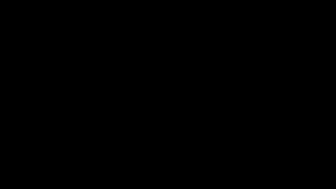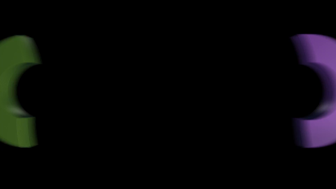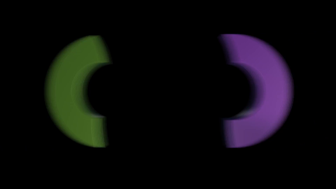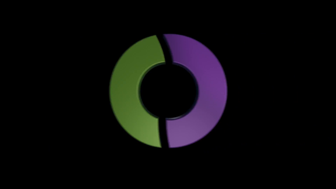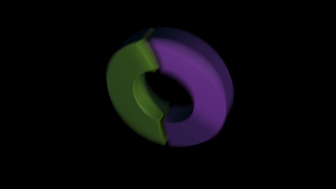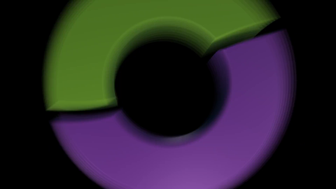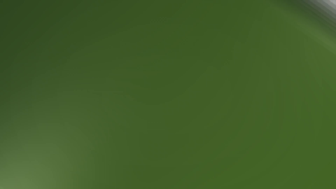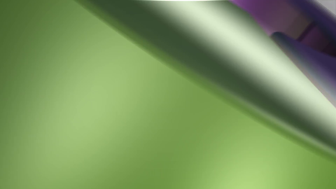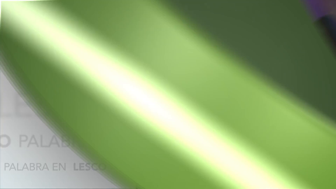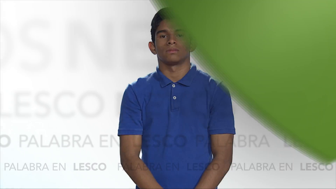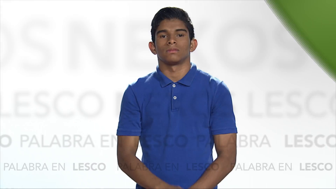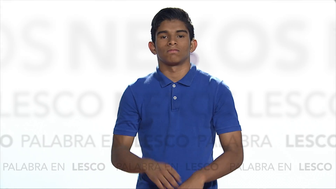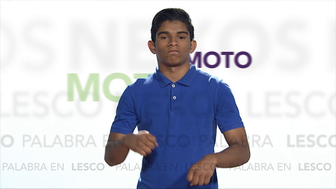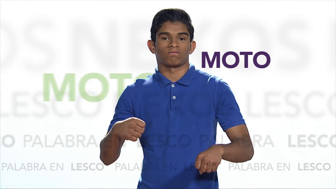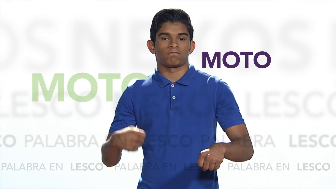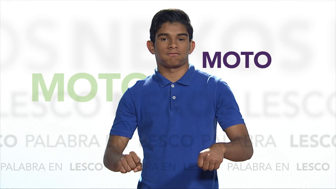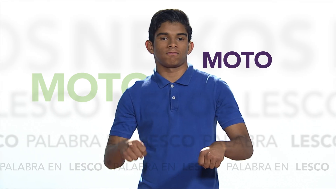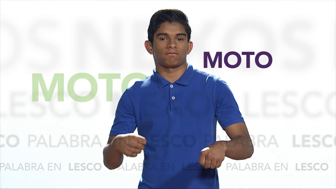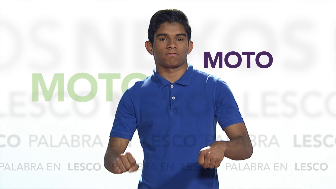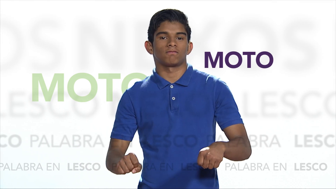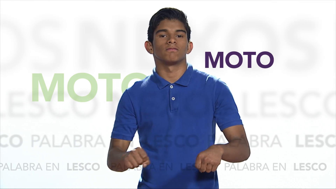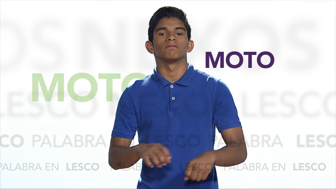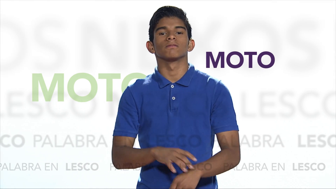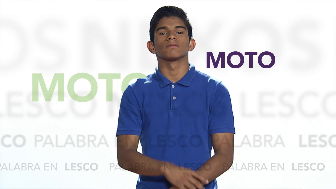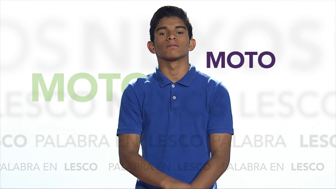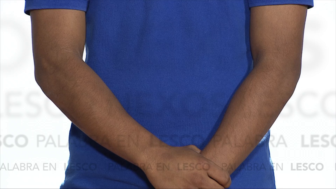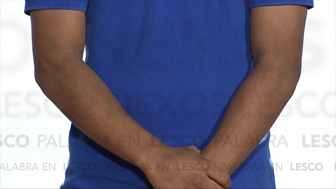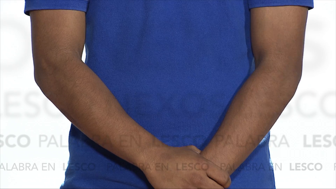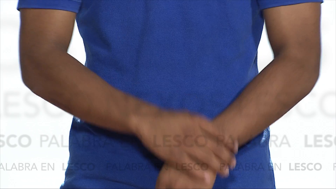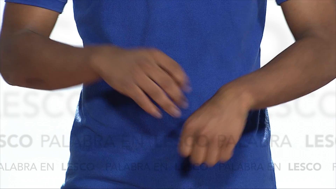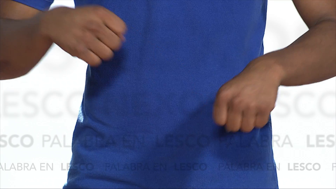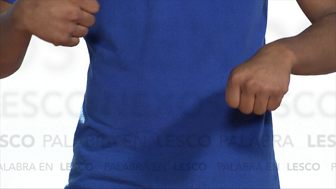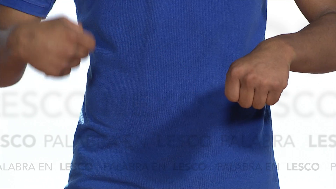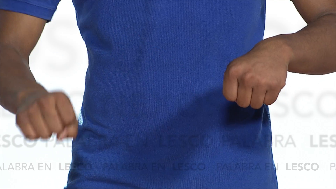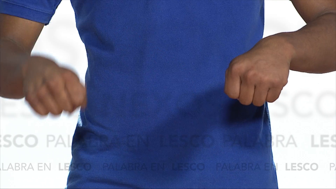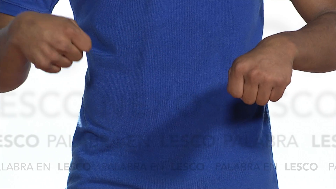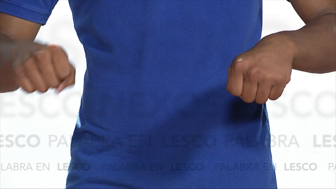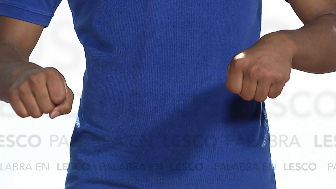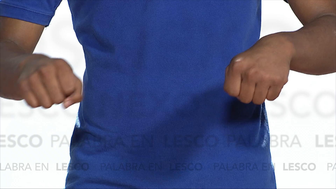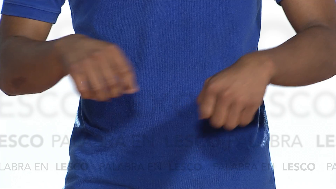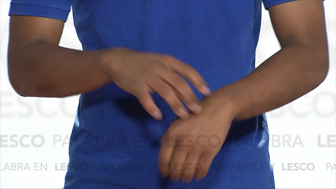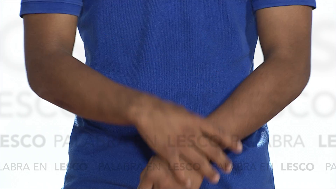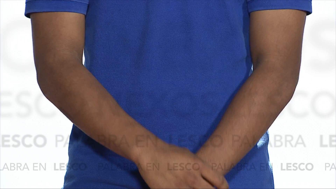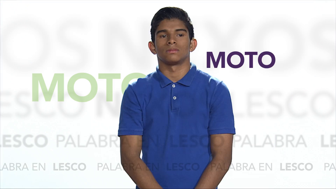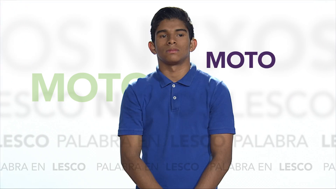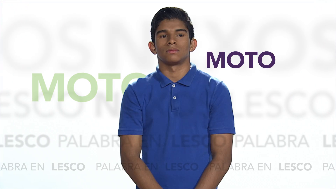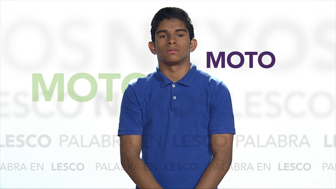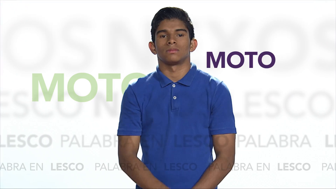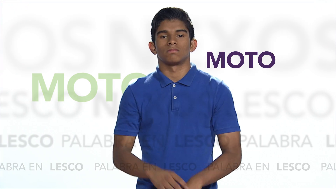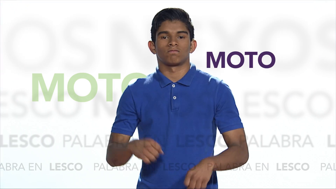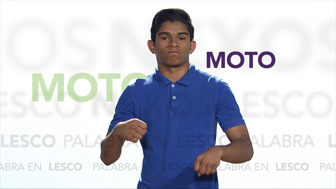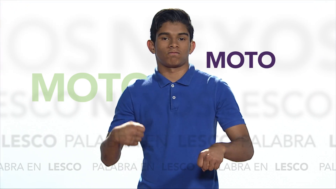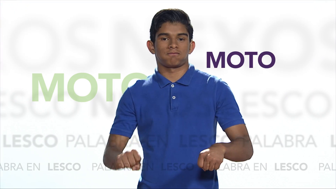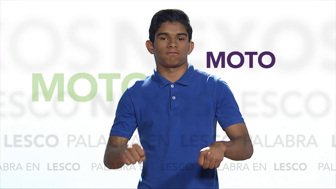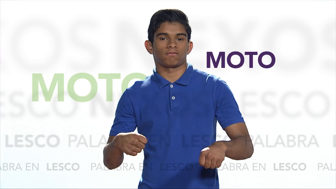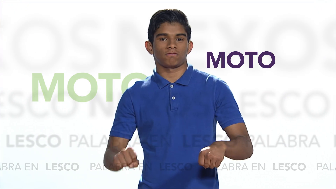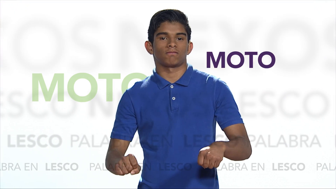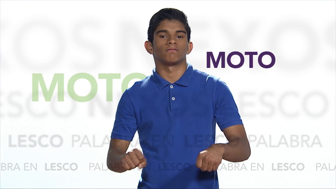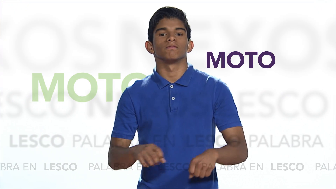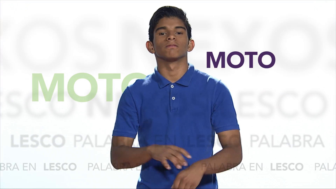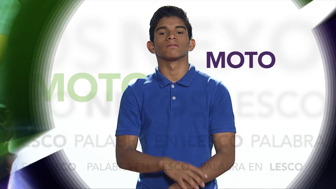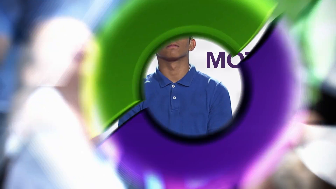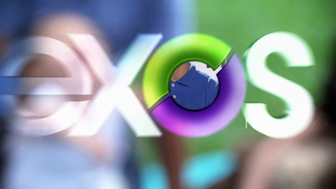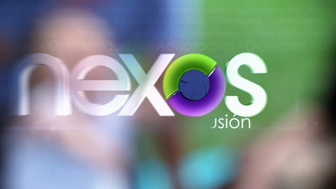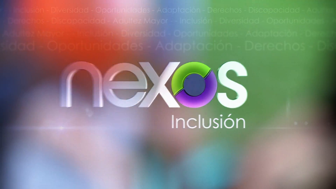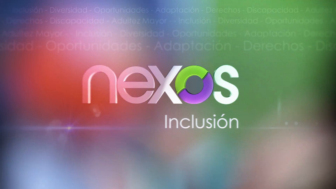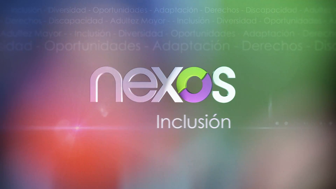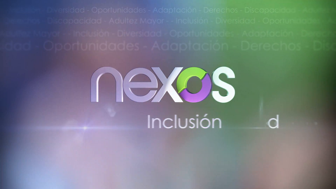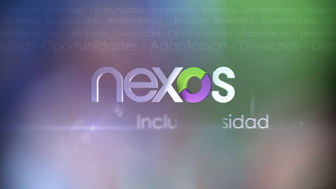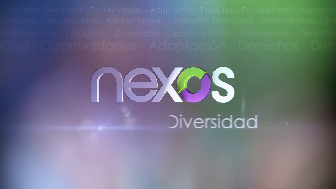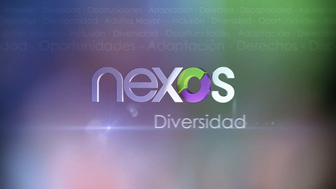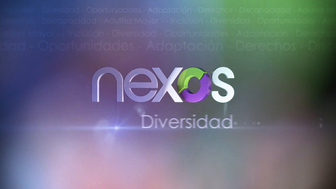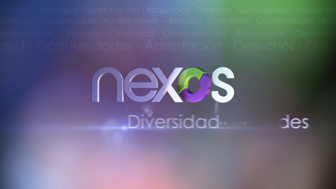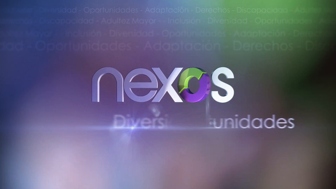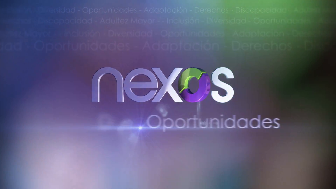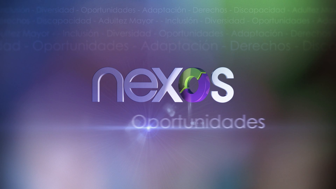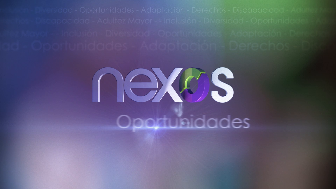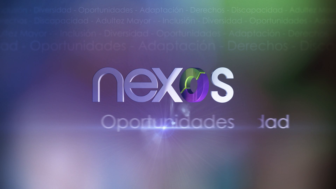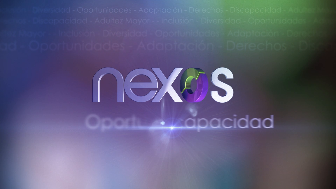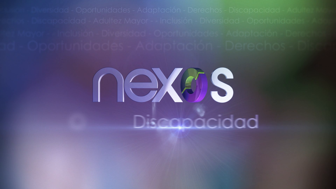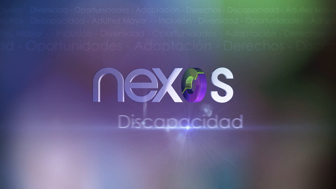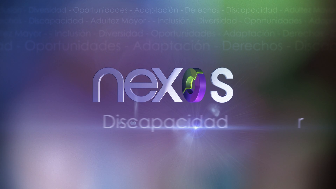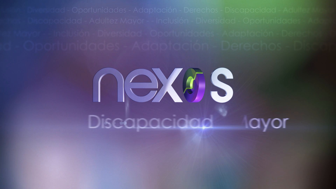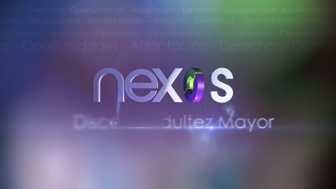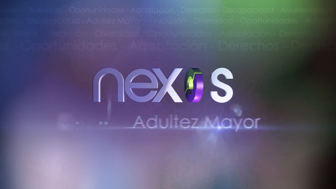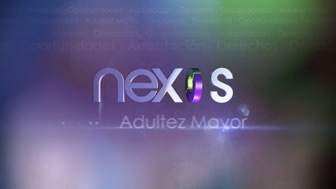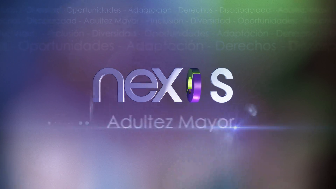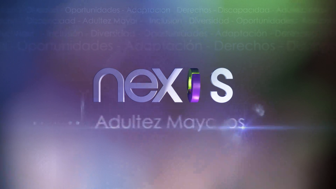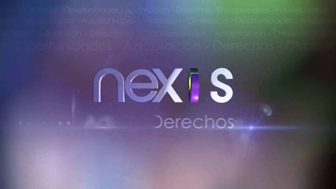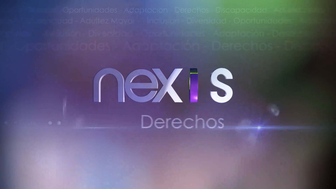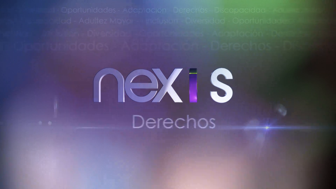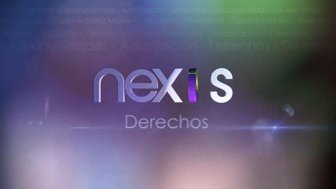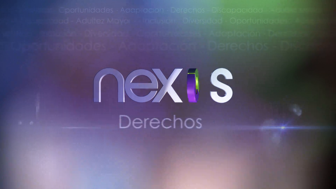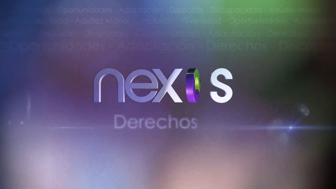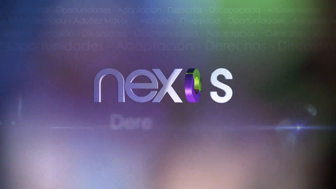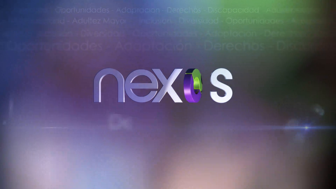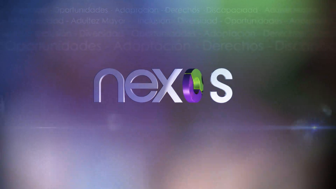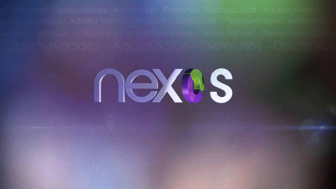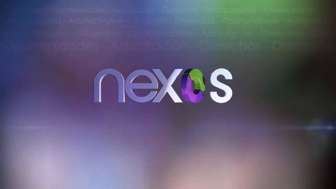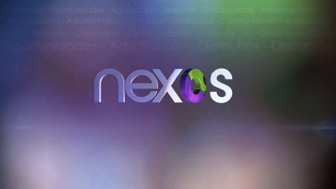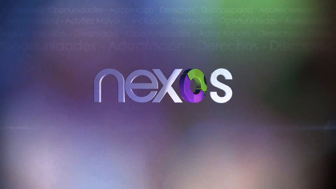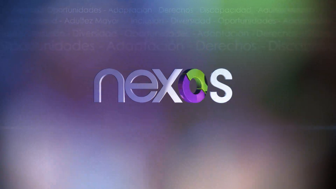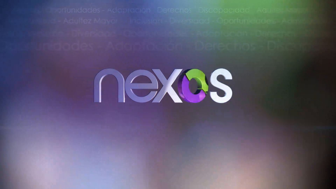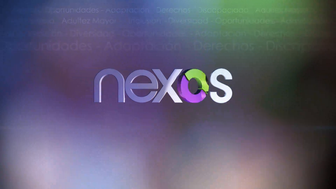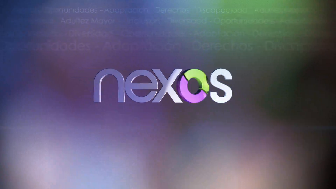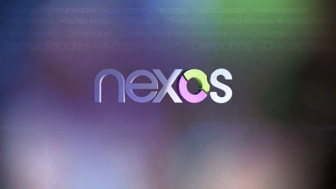Moto